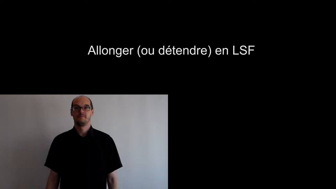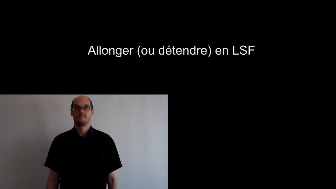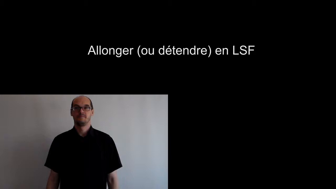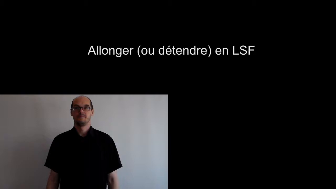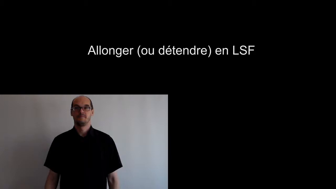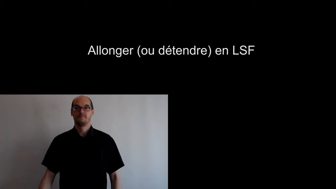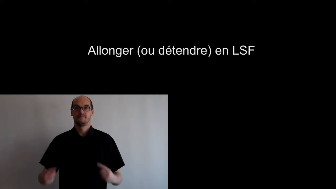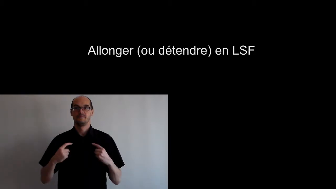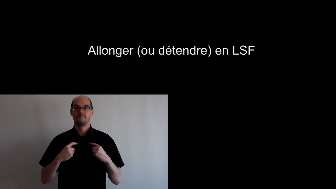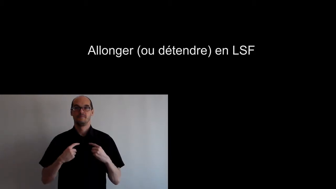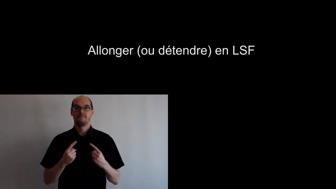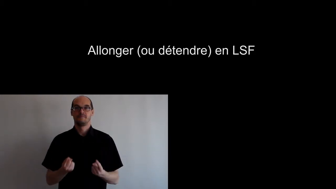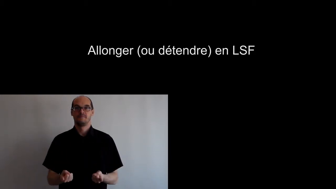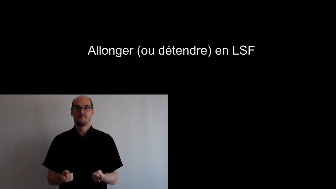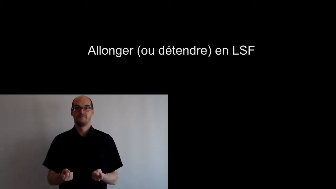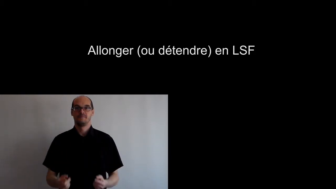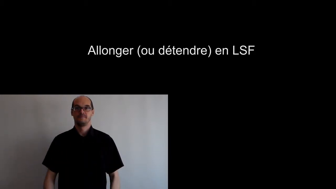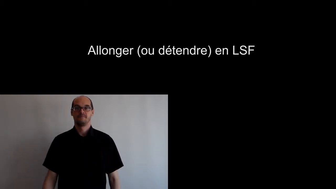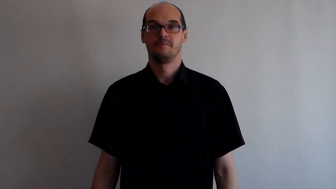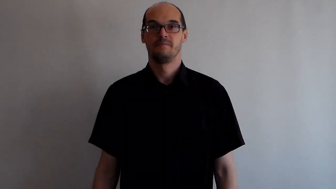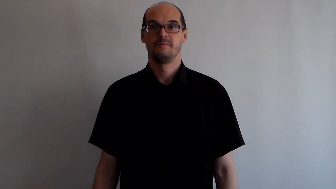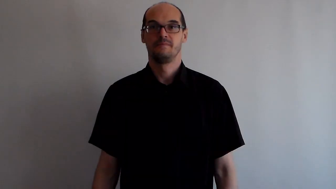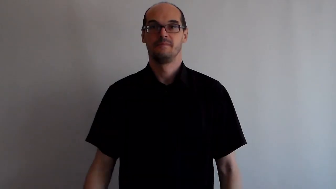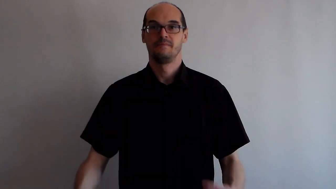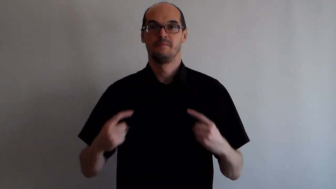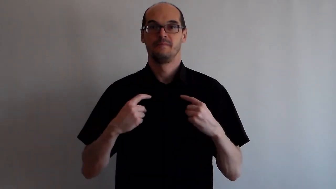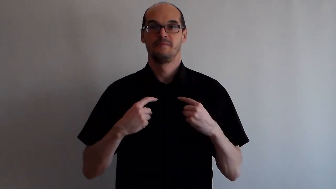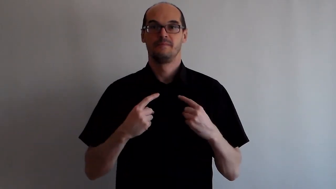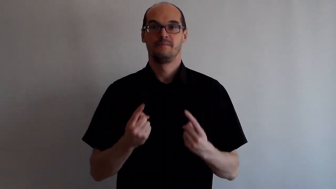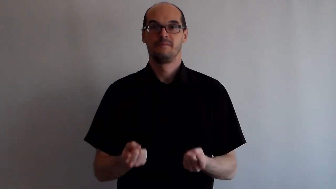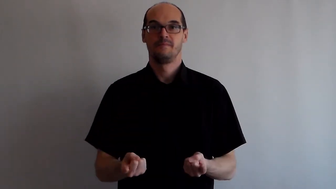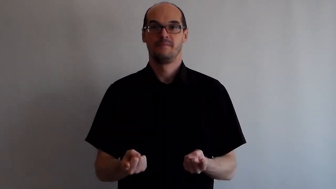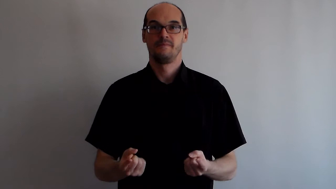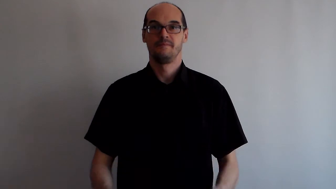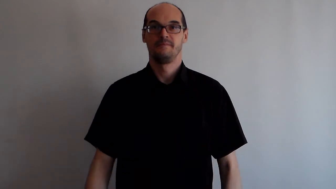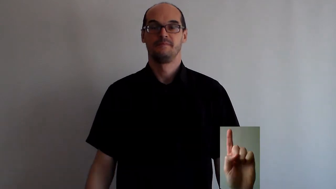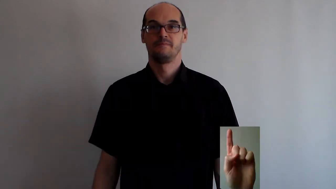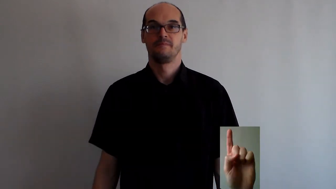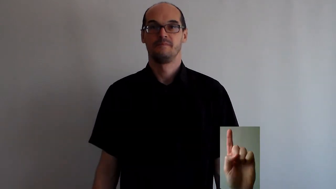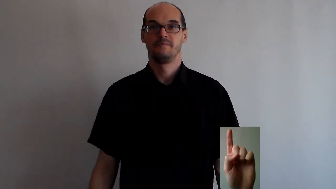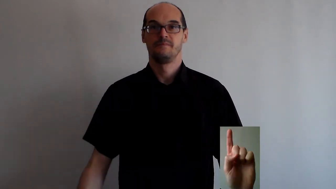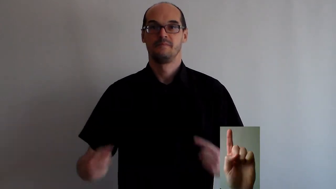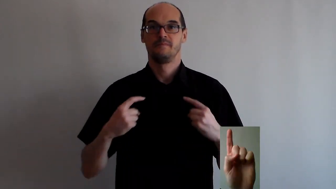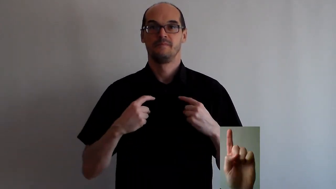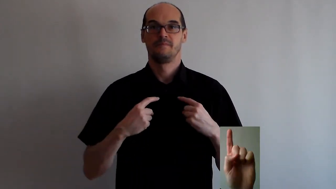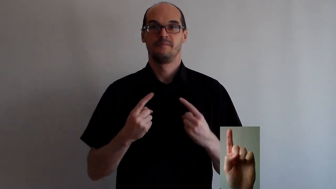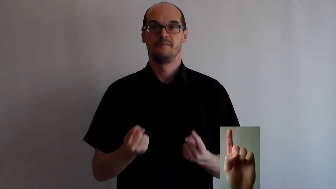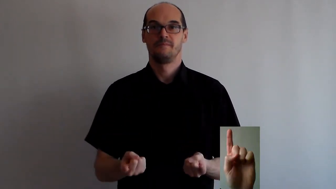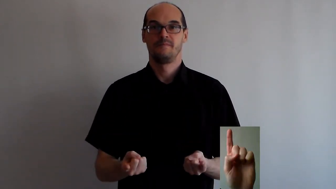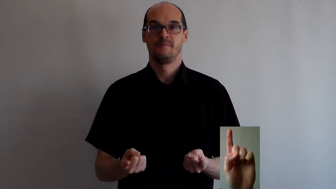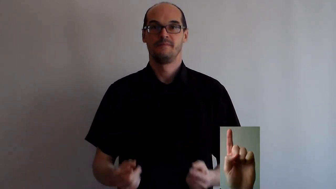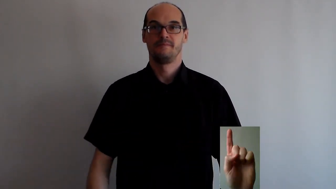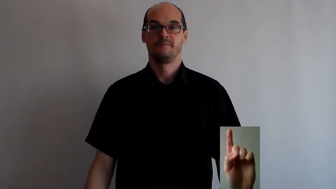Allonger